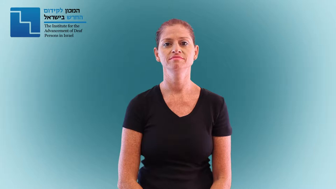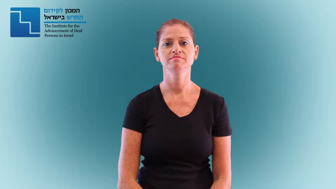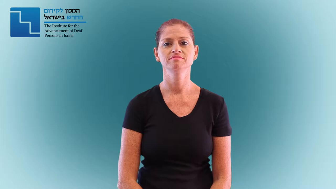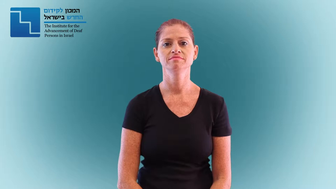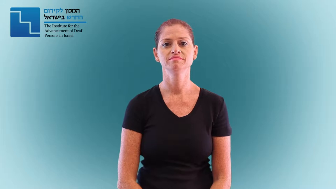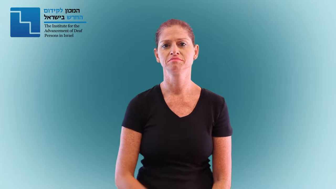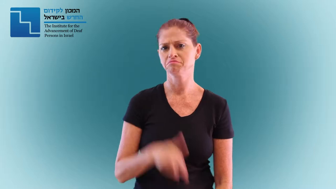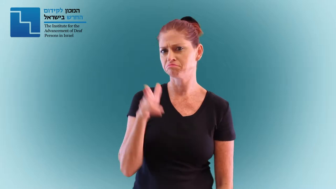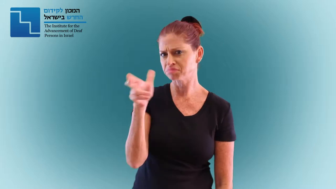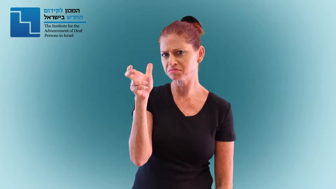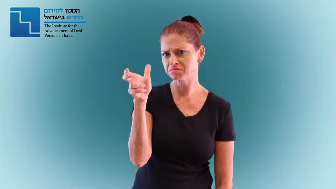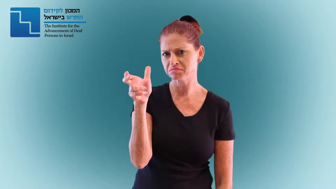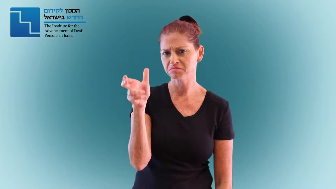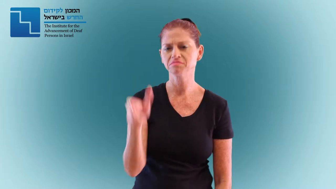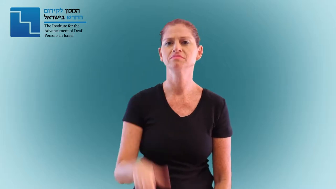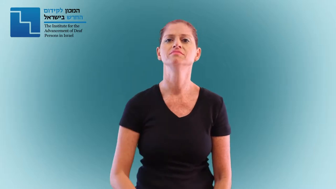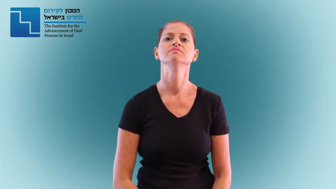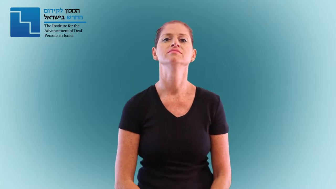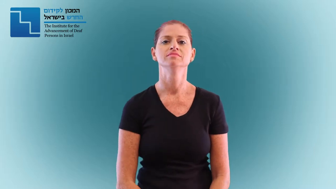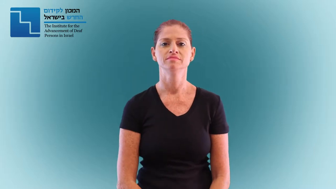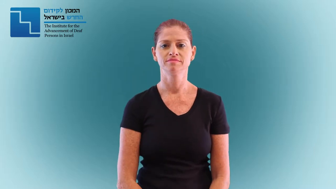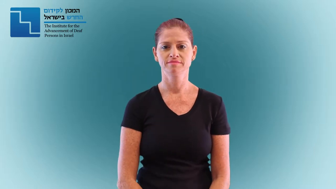לירות